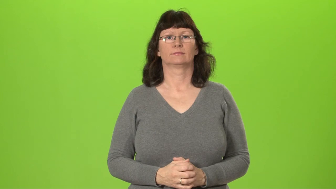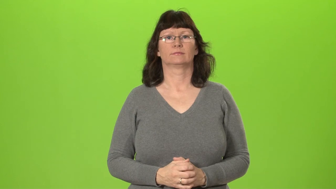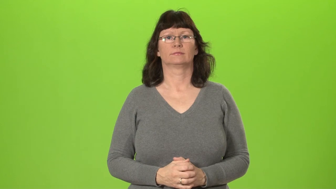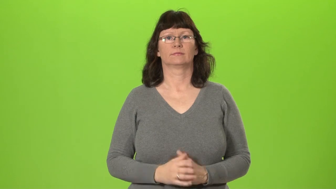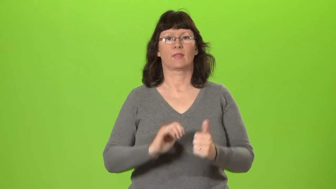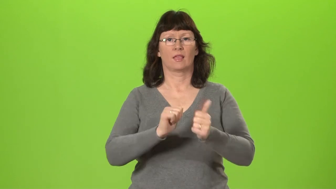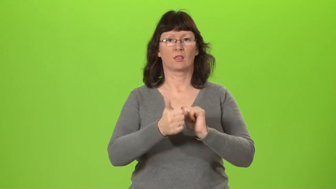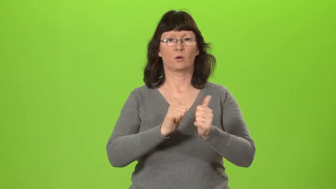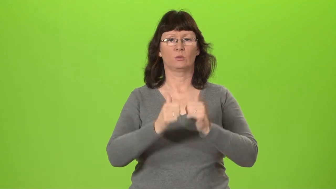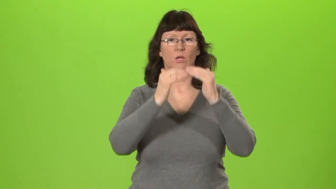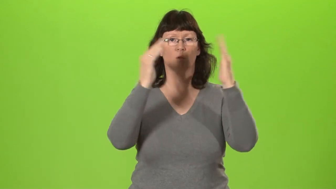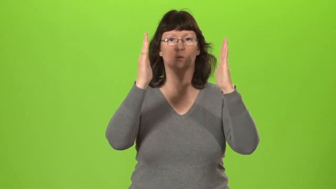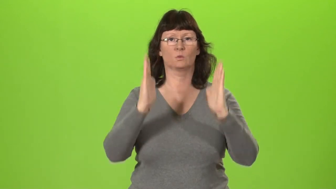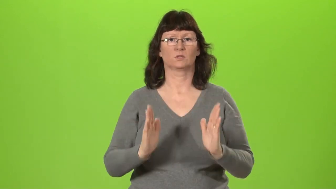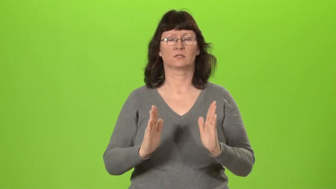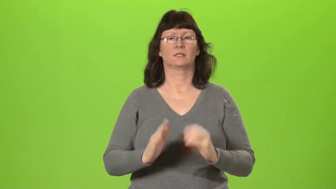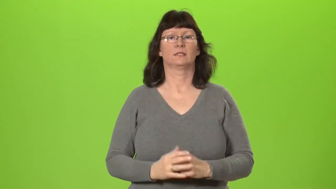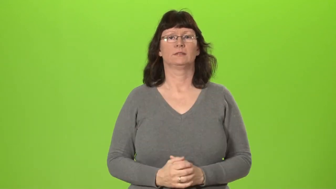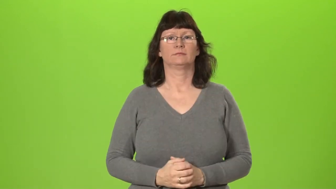Íþróttahús